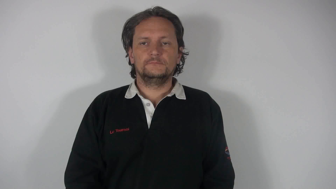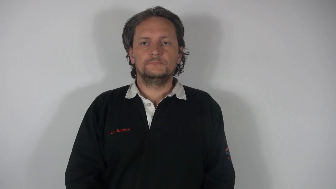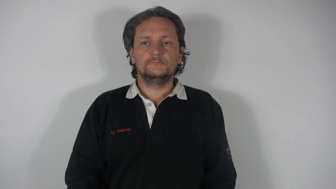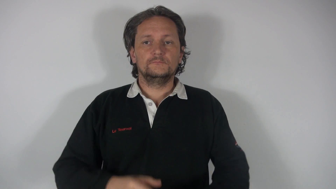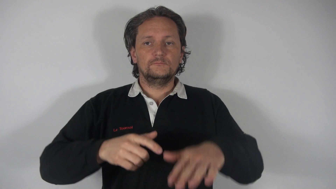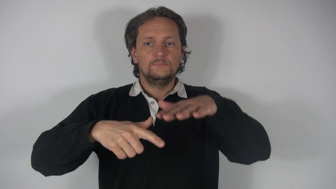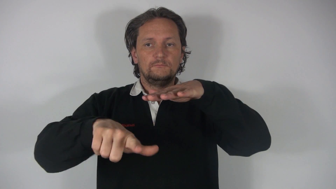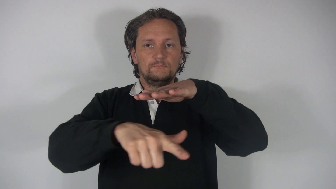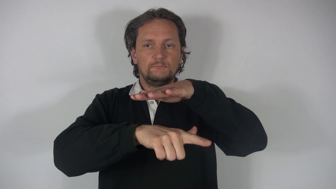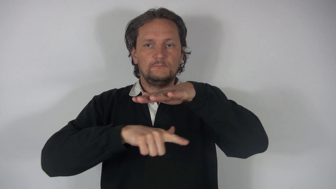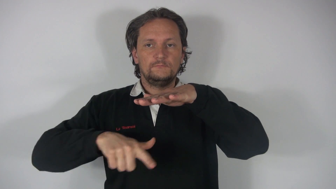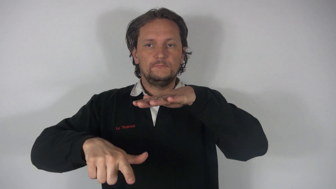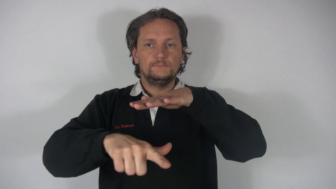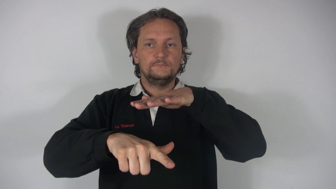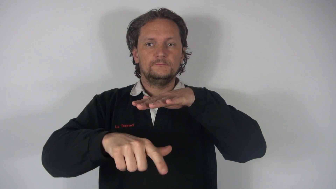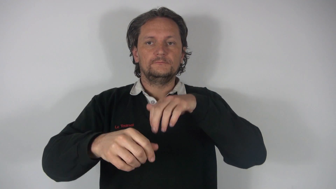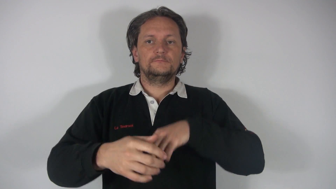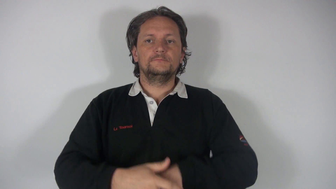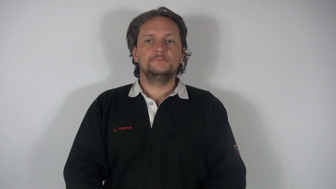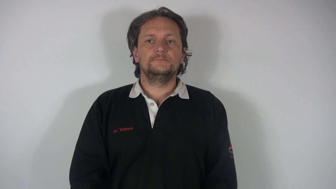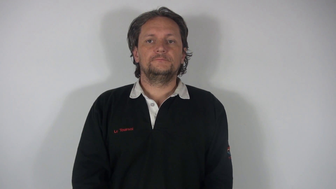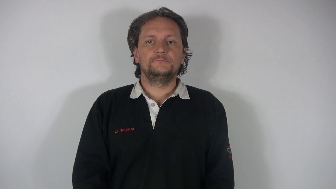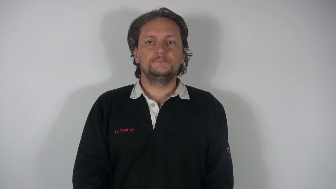Langage